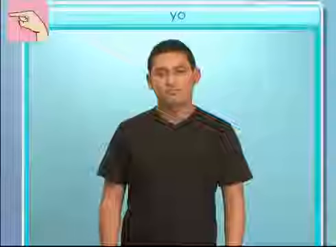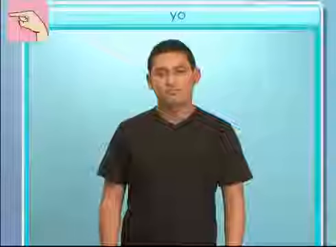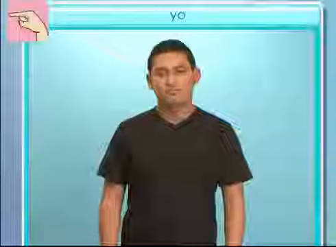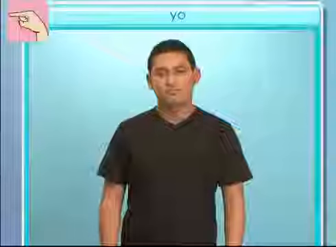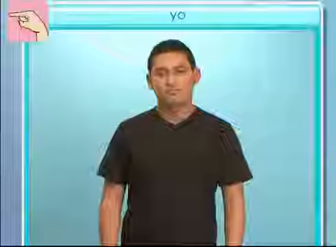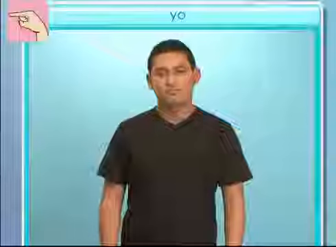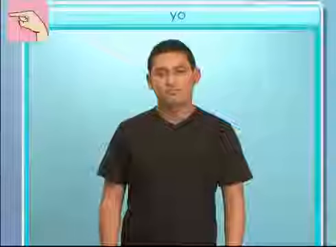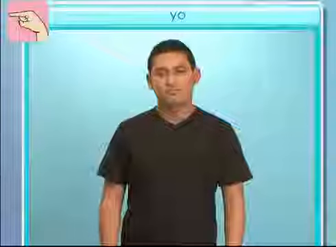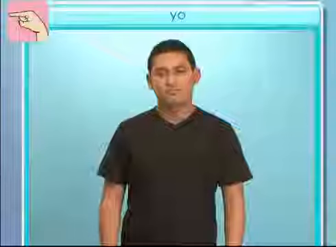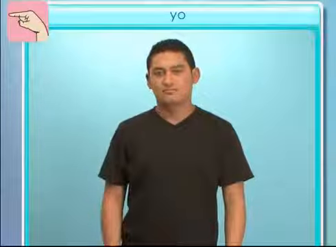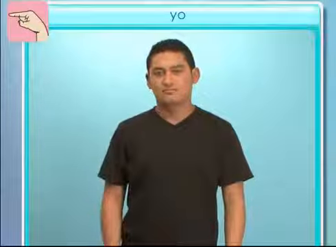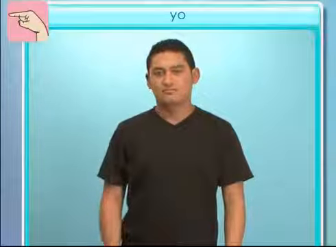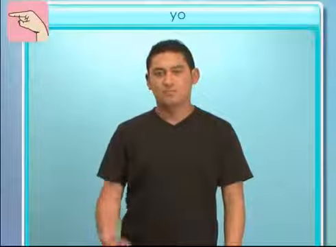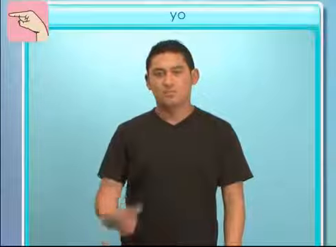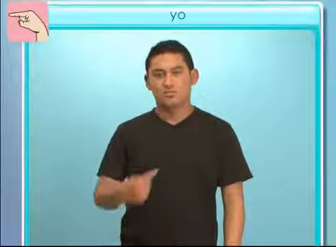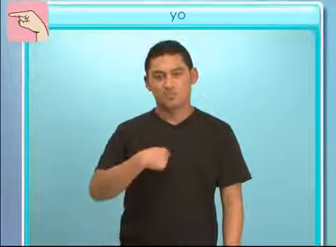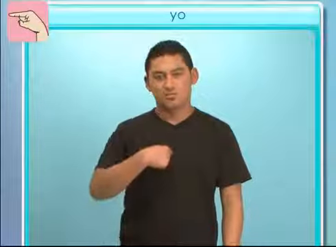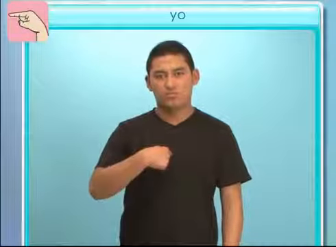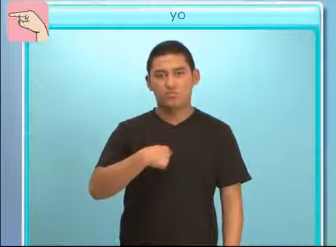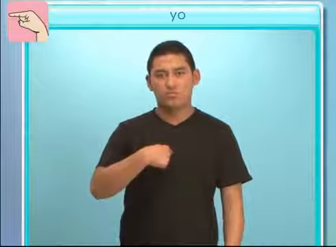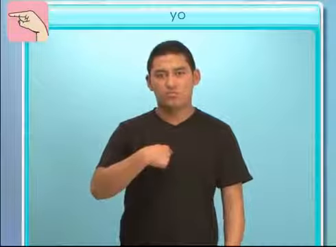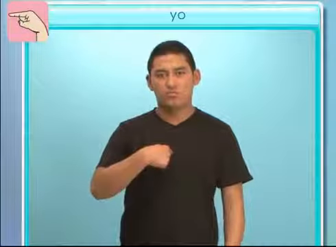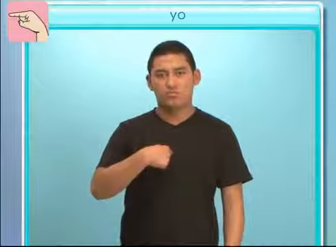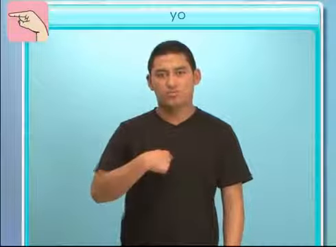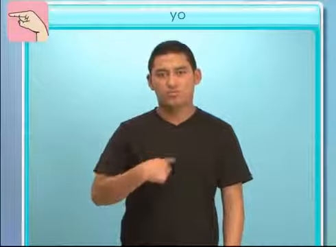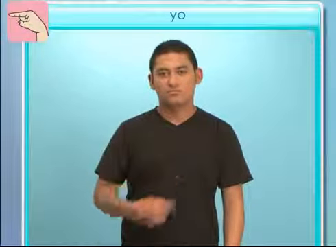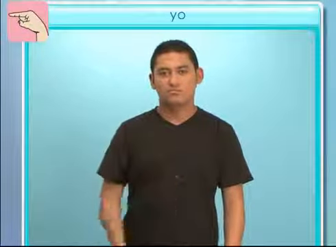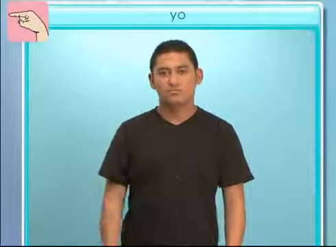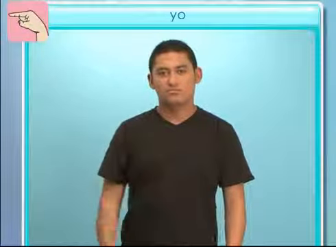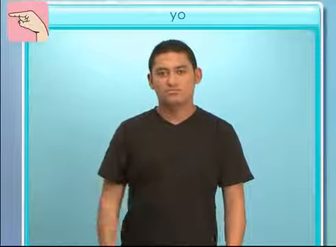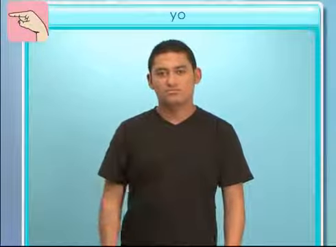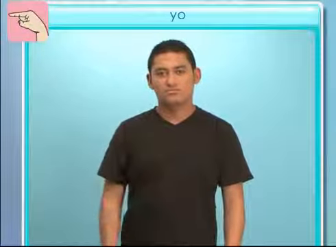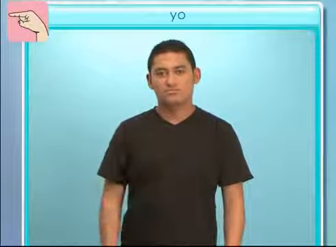Yo